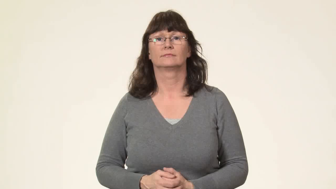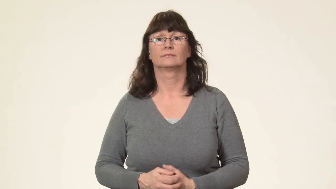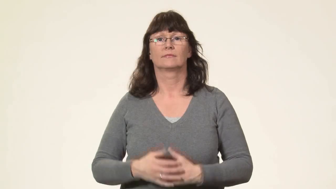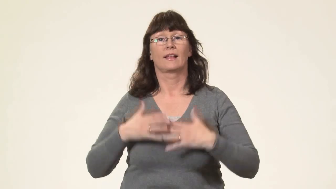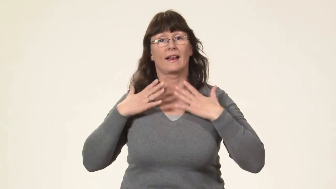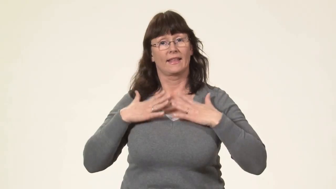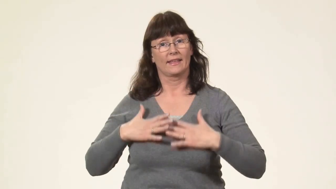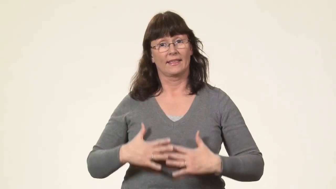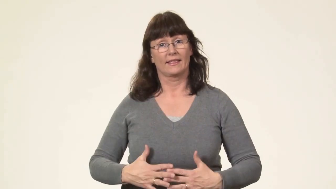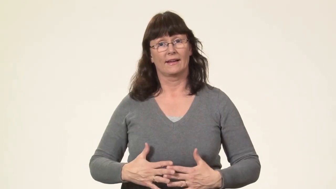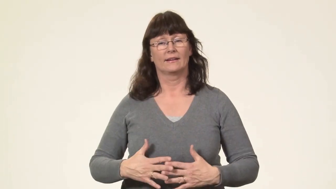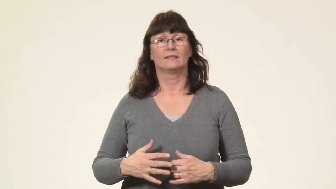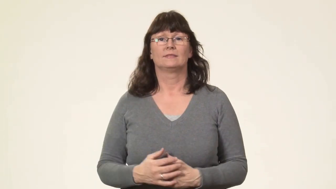Líða